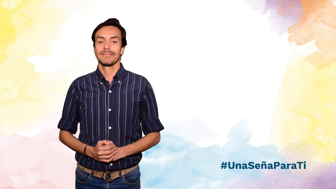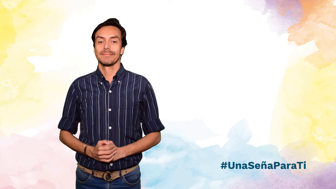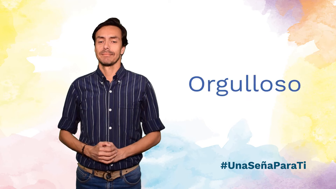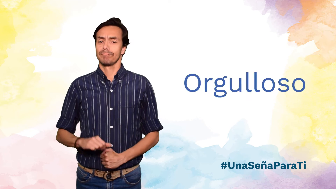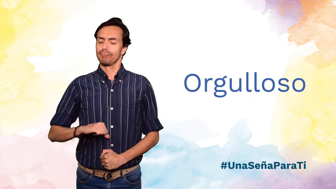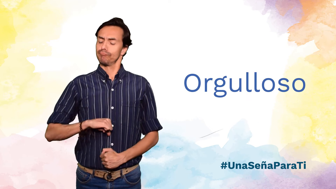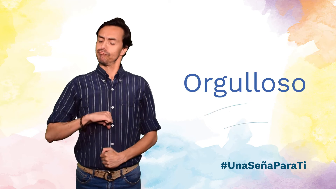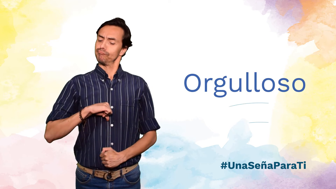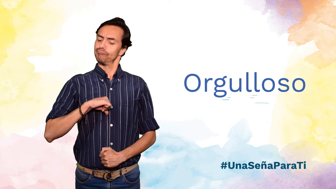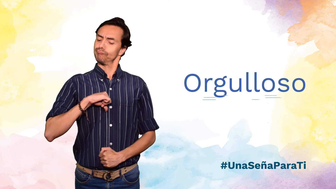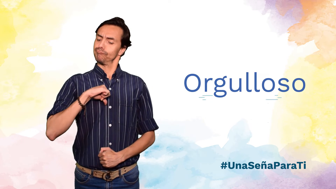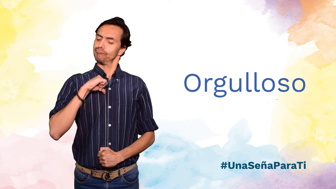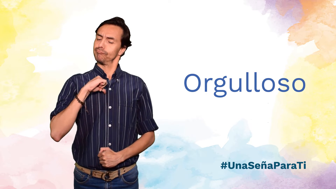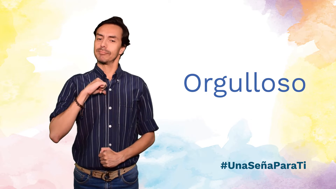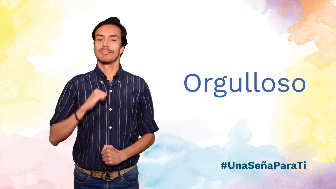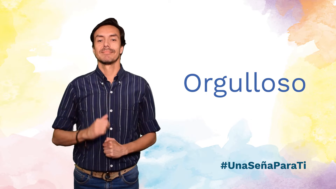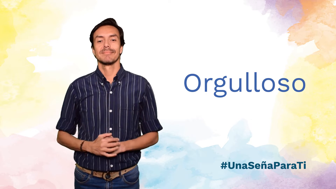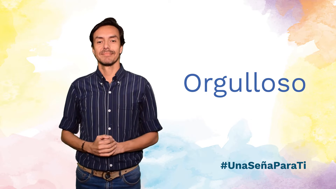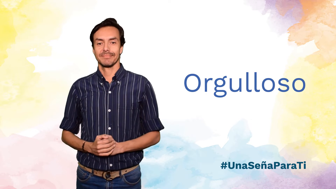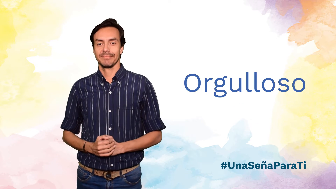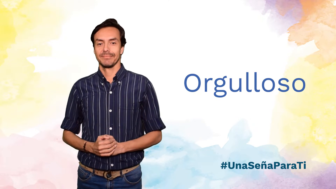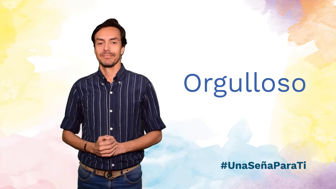Orgulloso